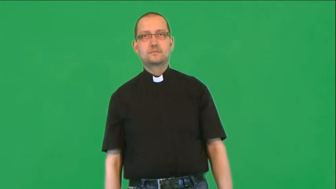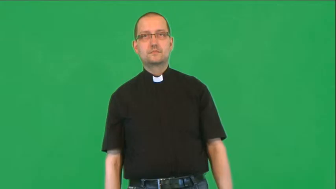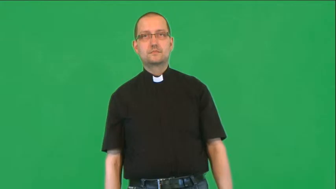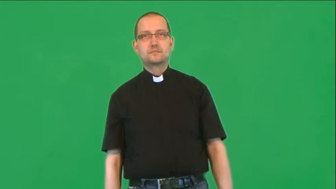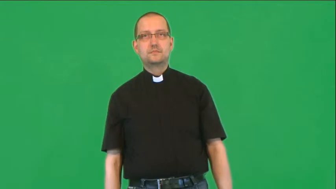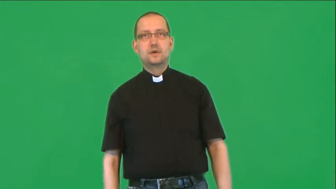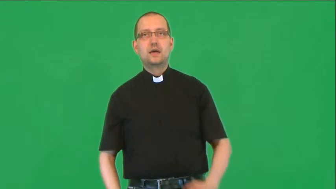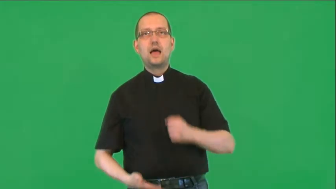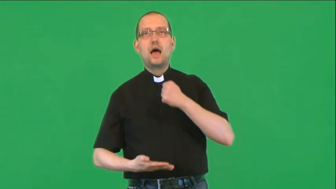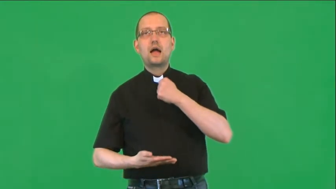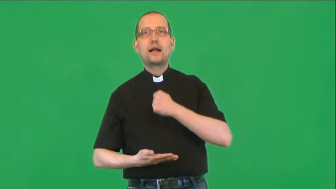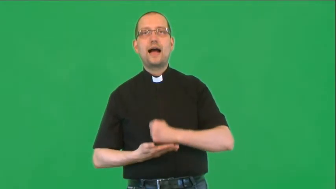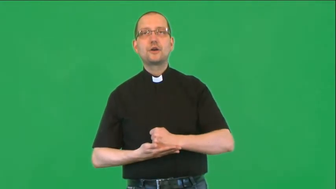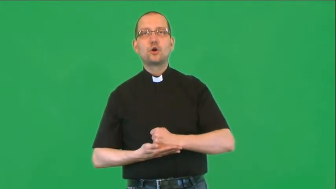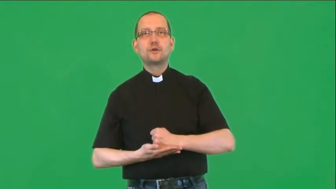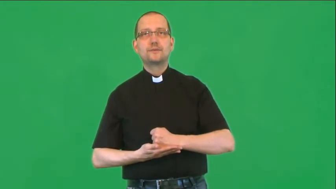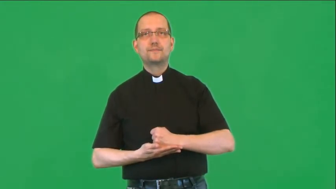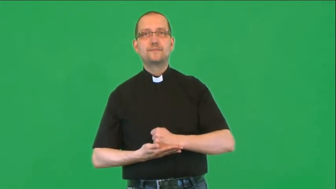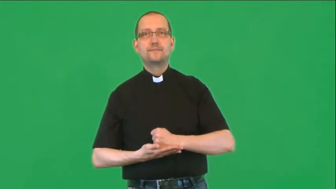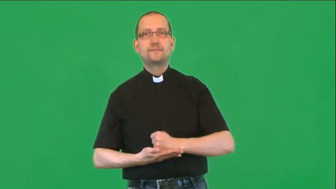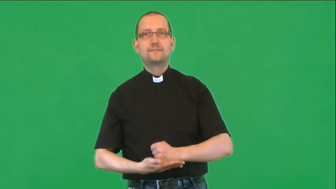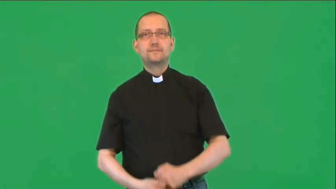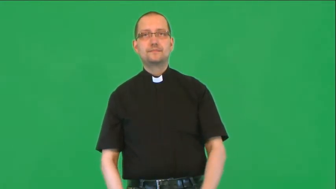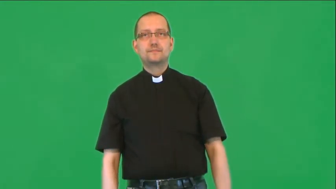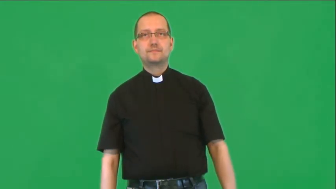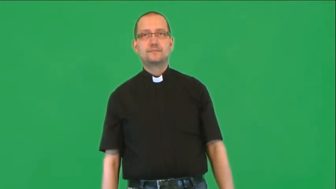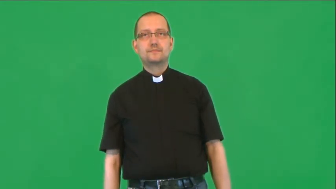kanon